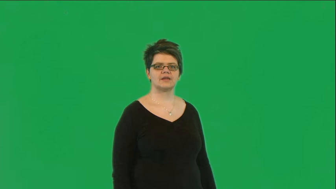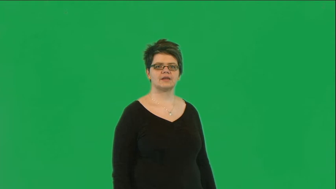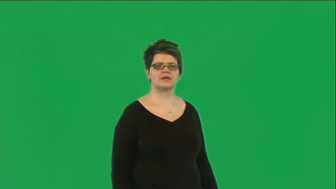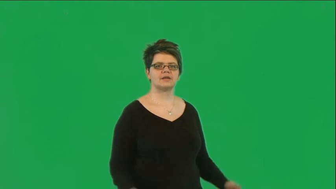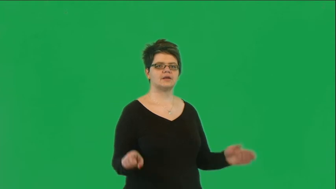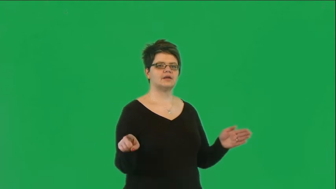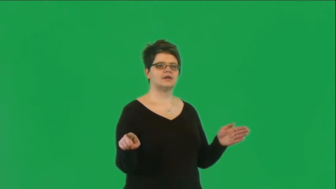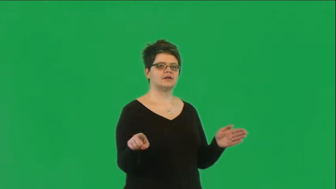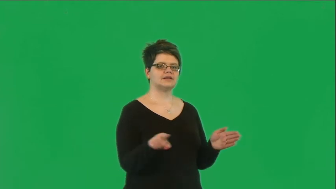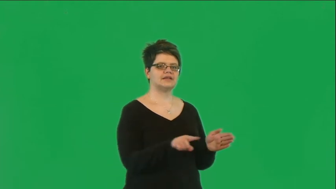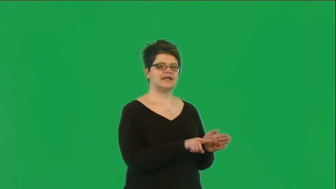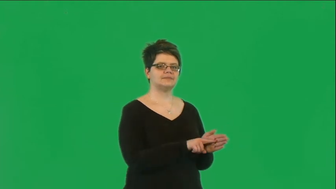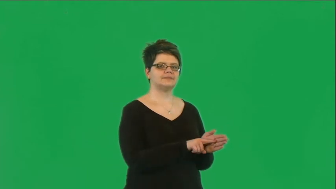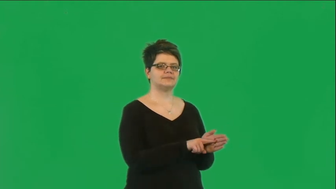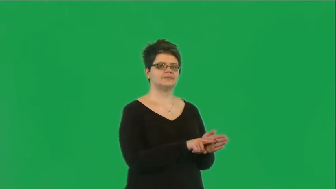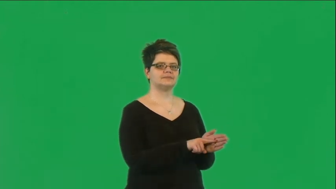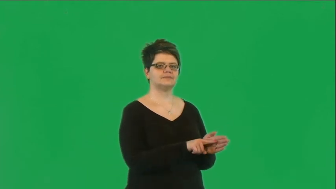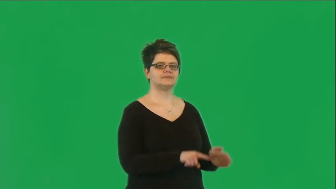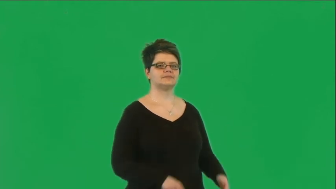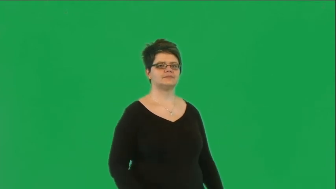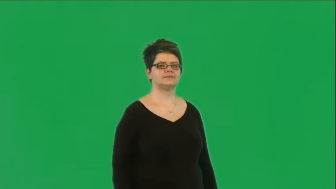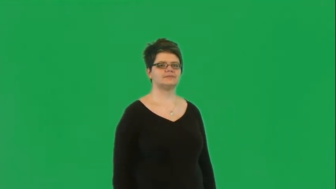dla